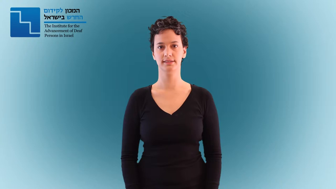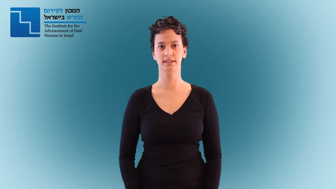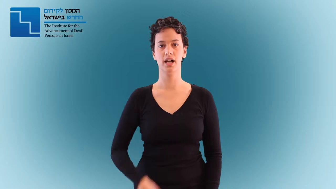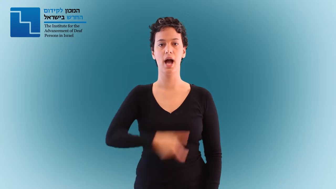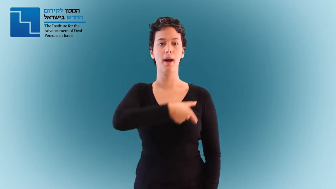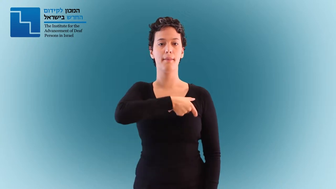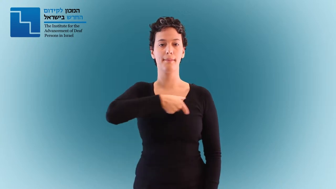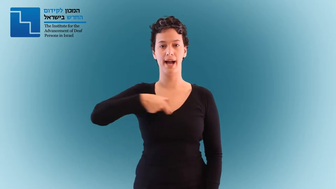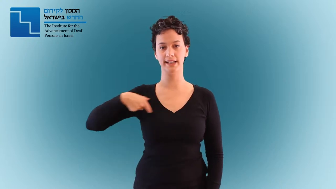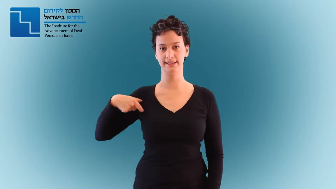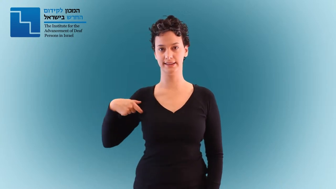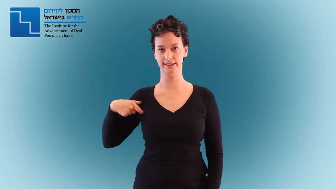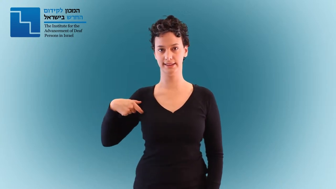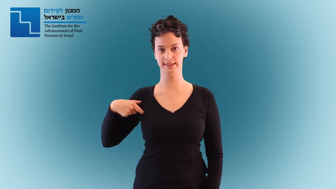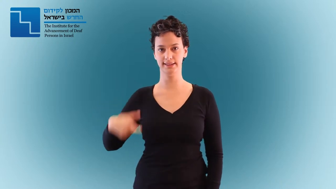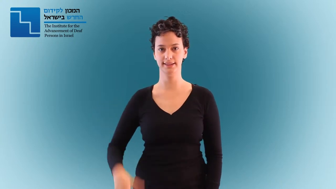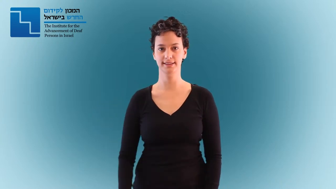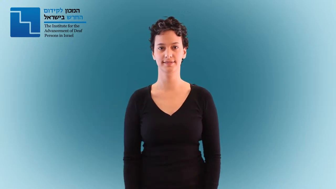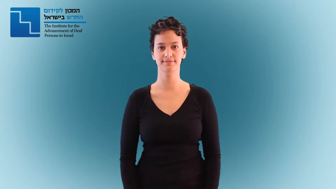פס